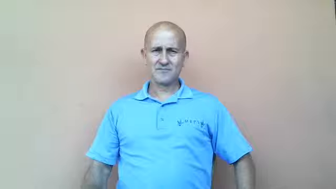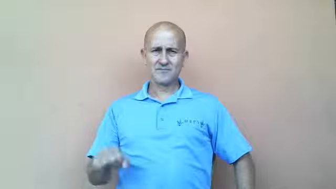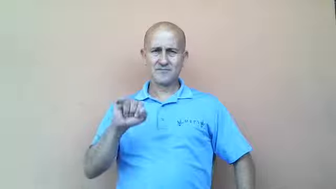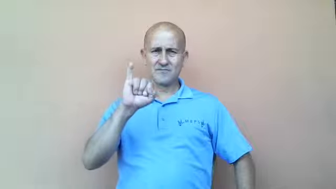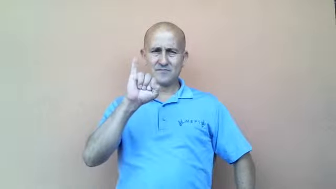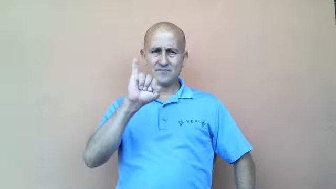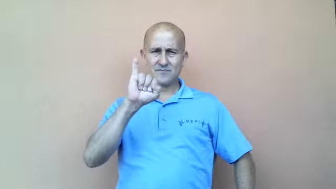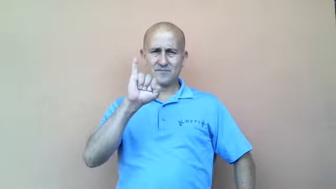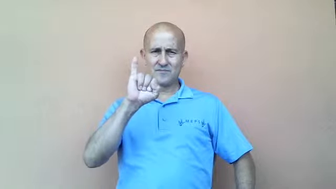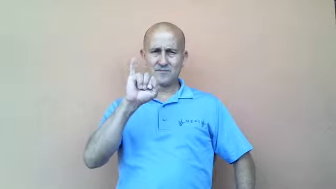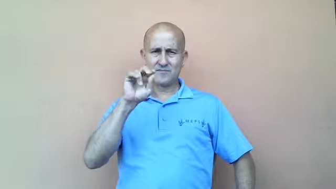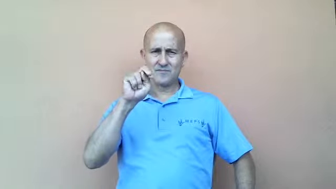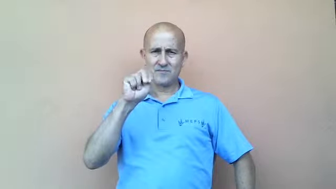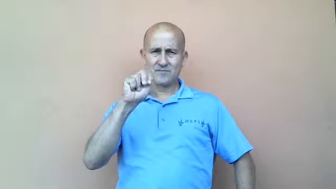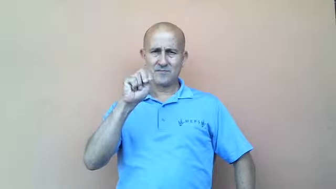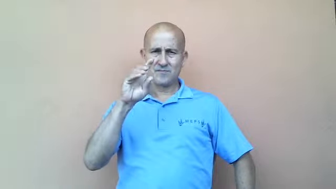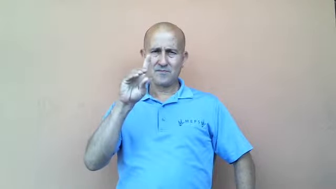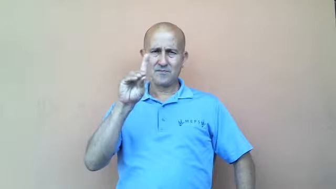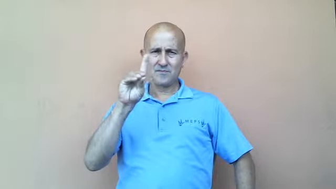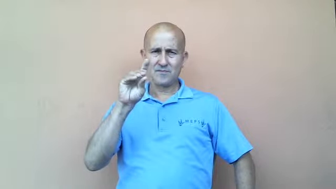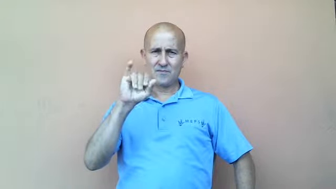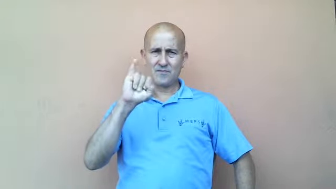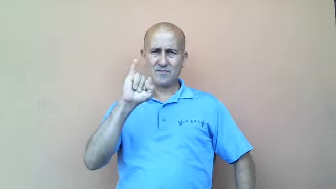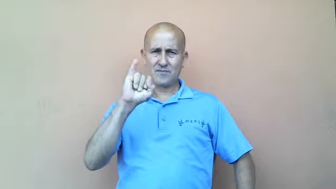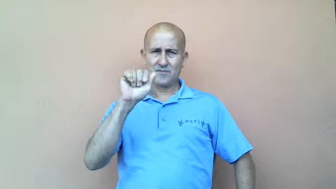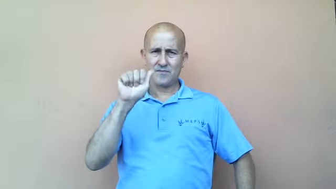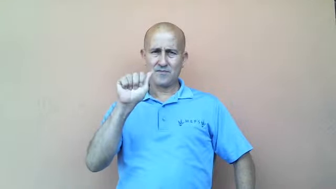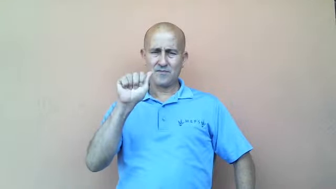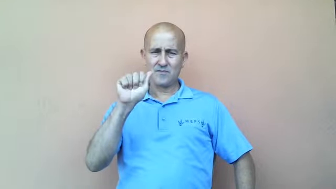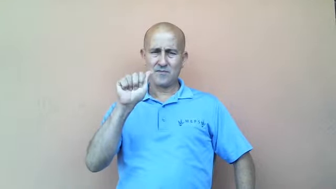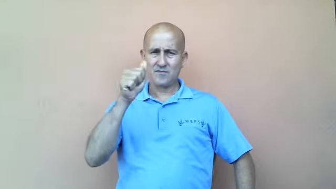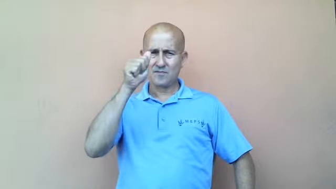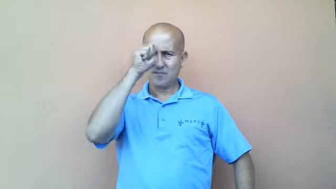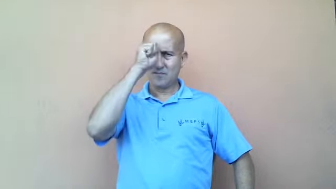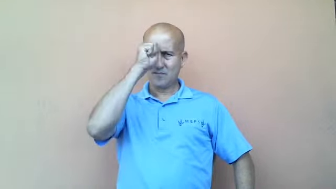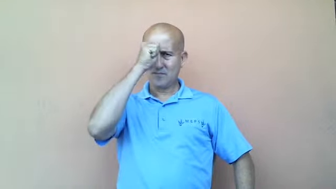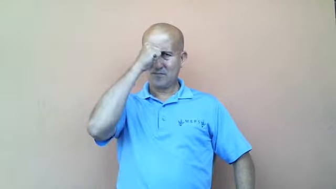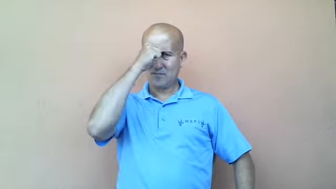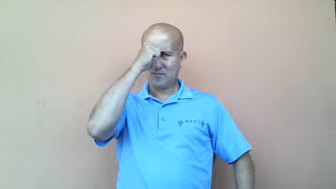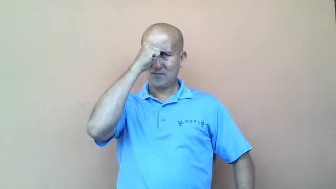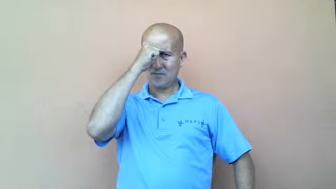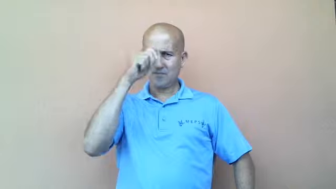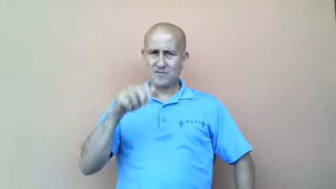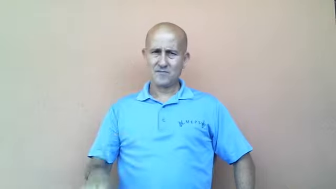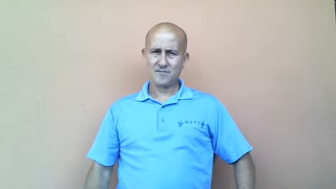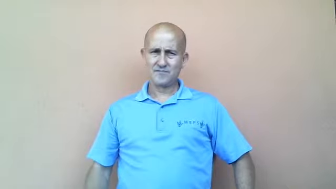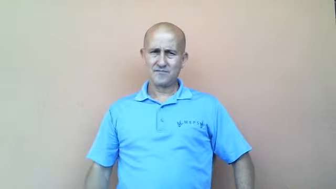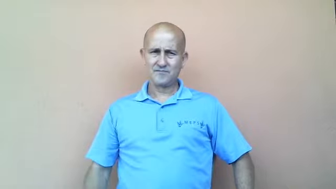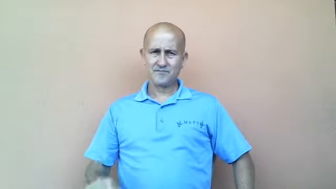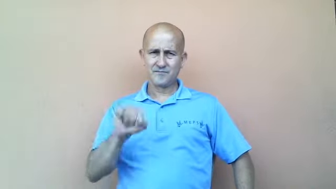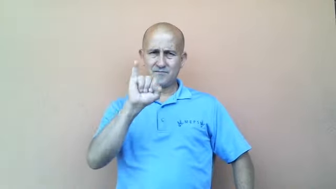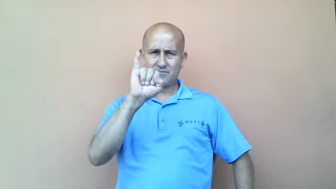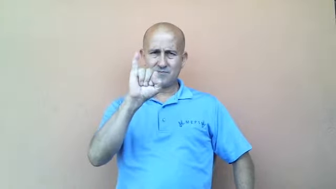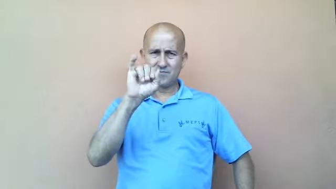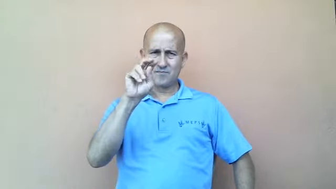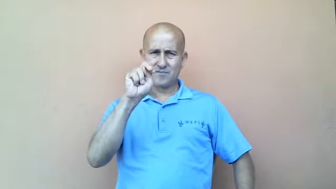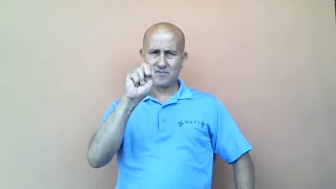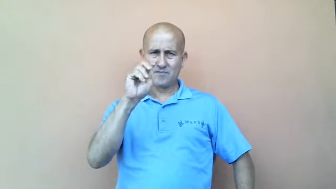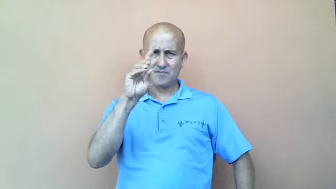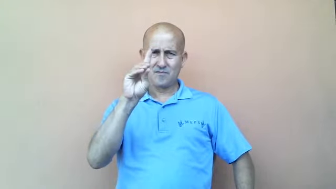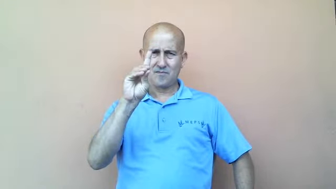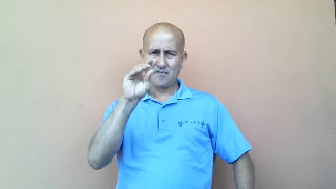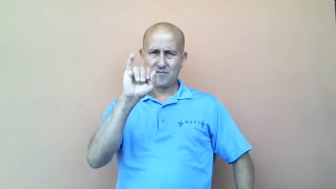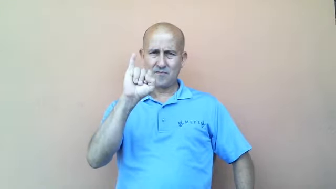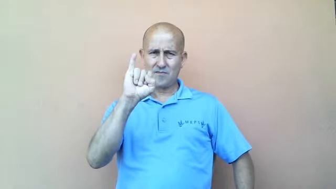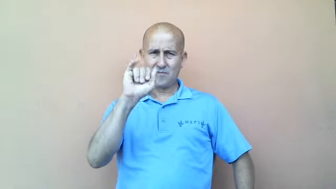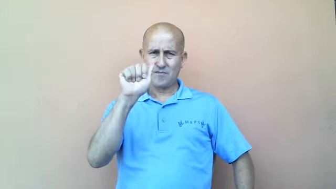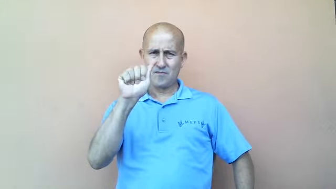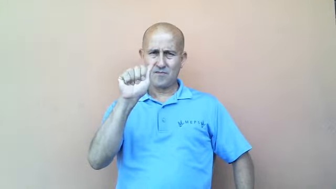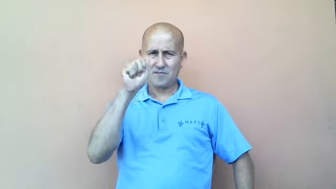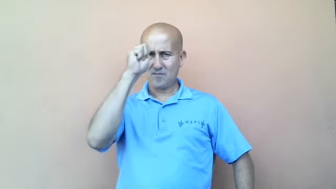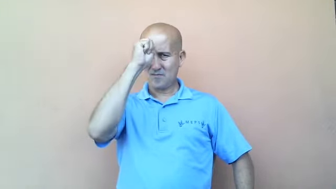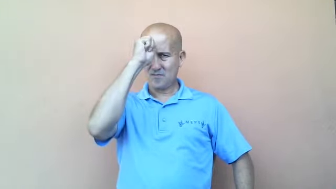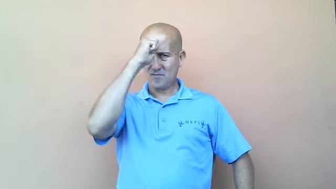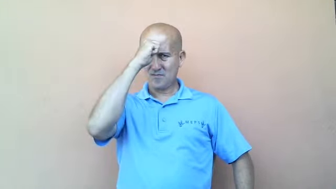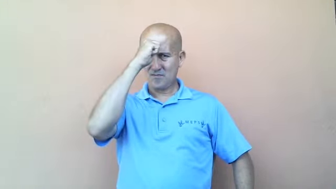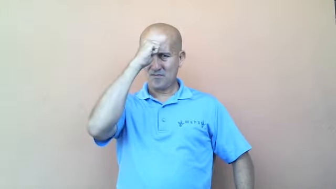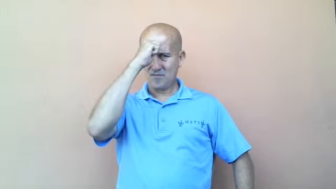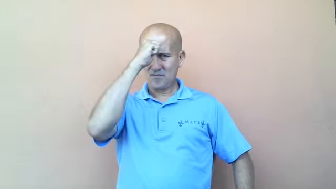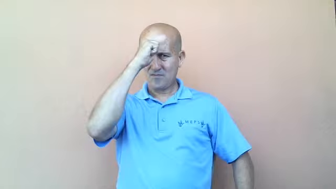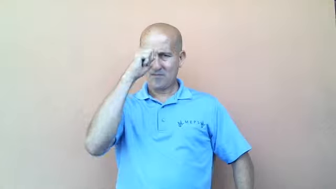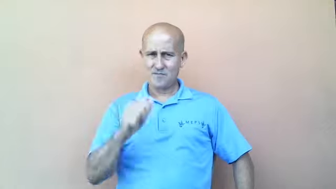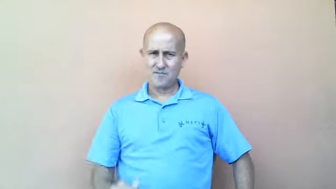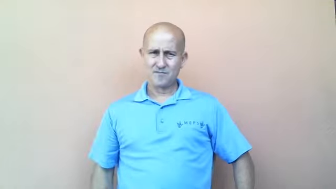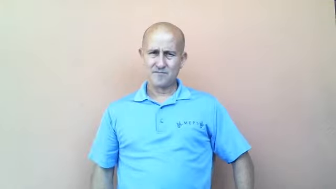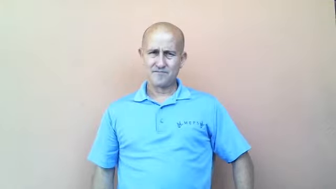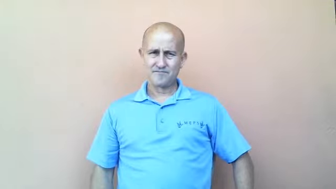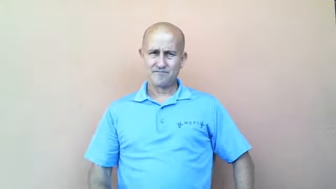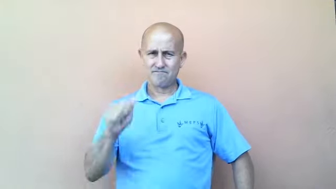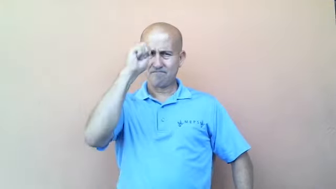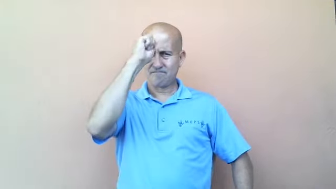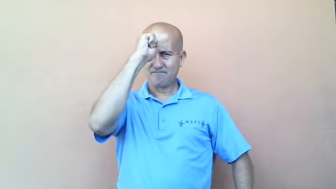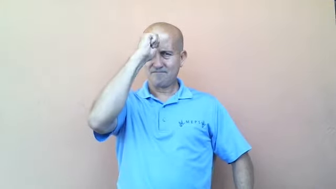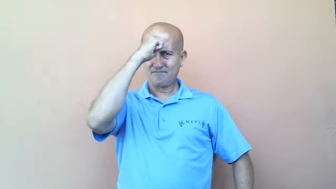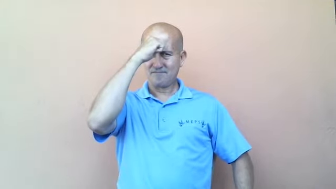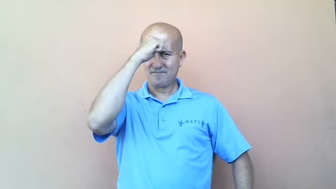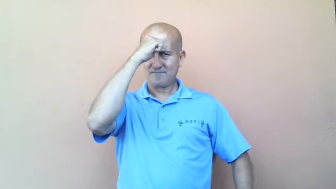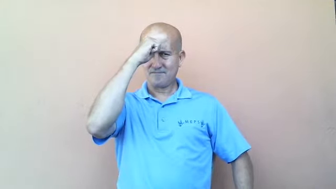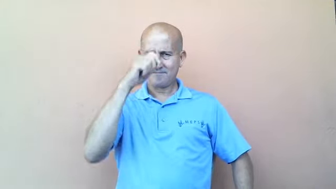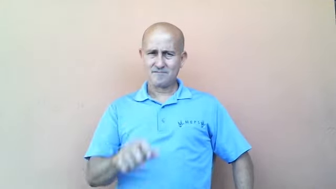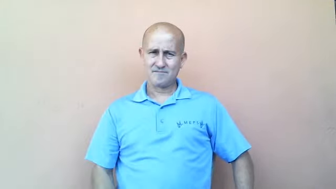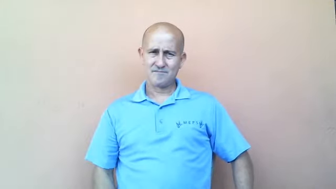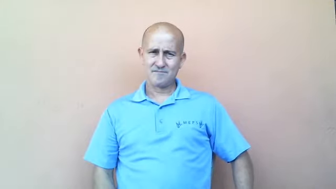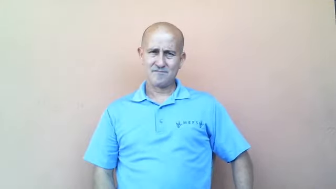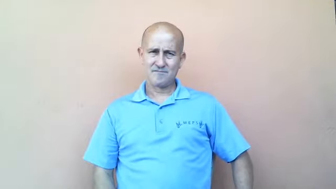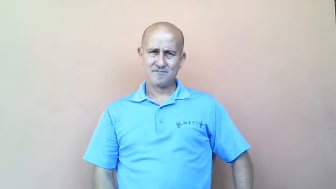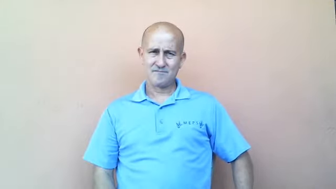India